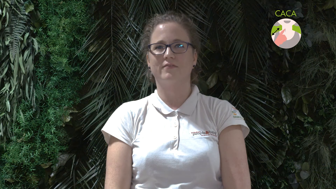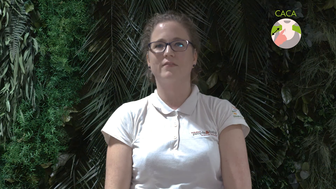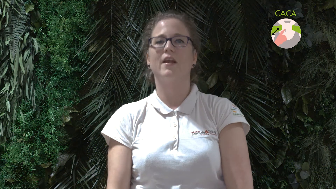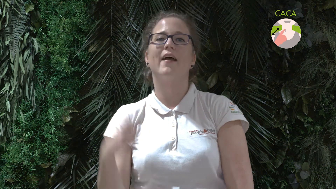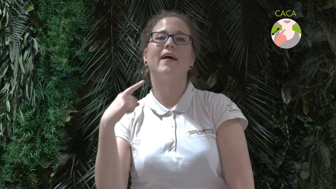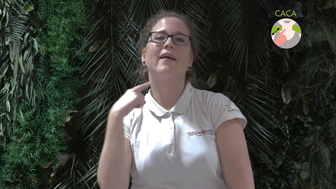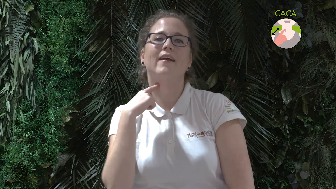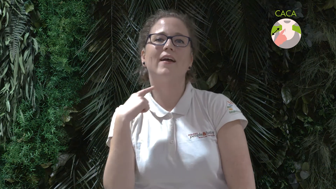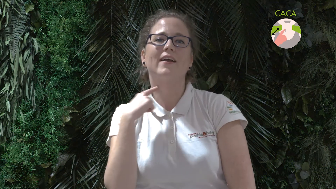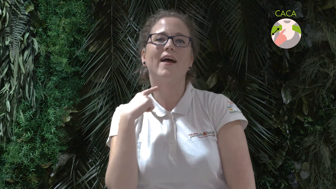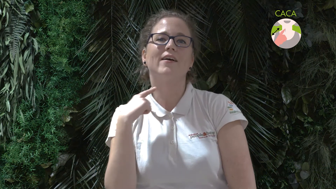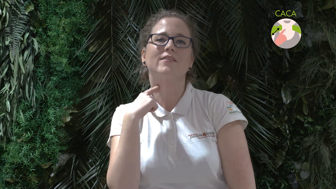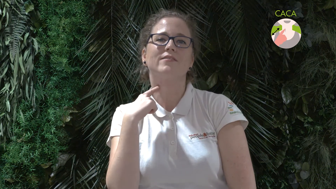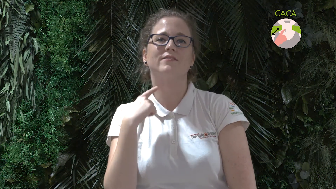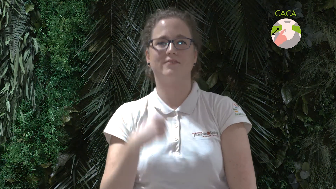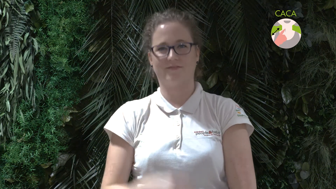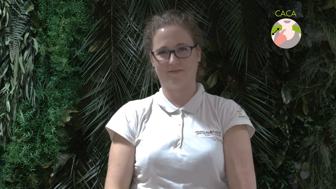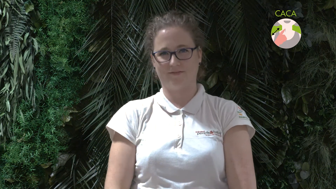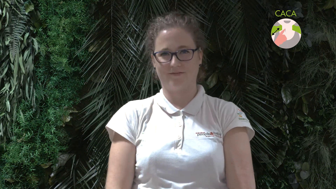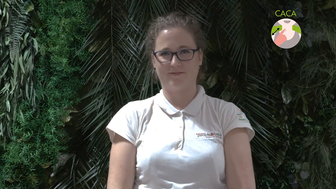caca